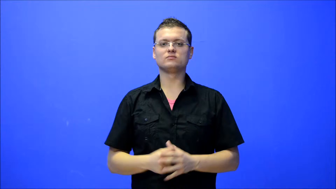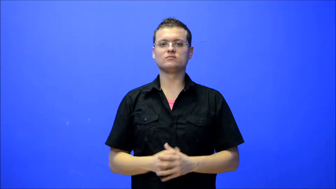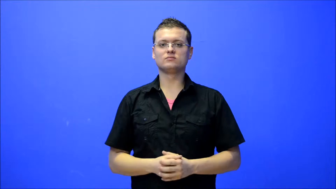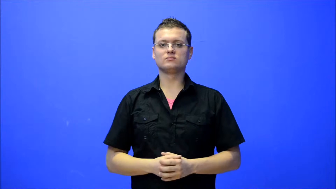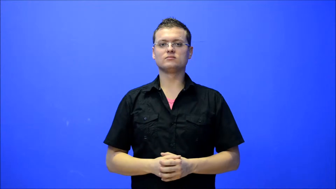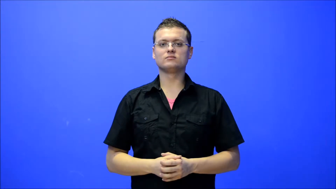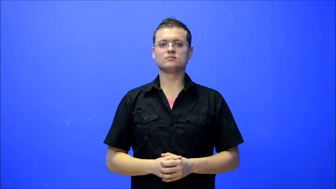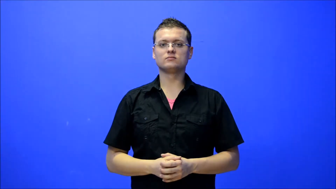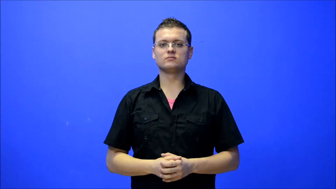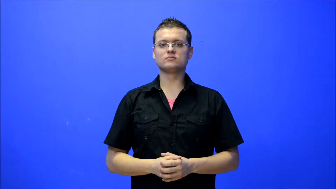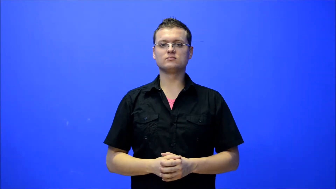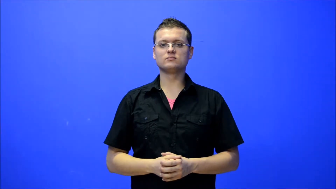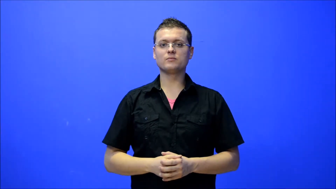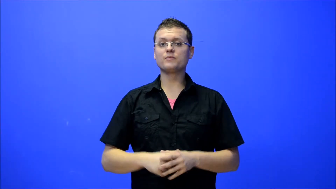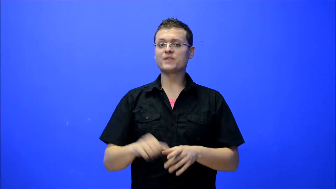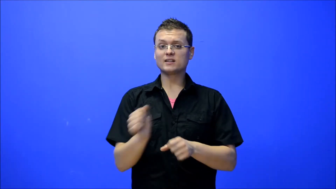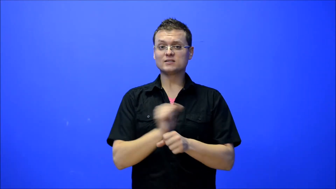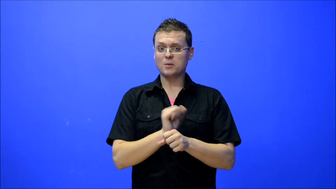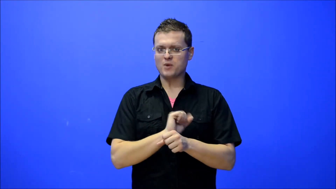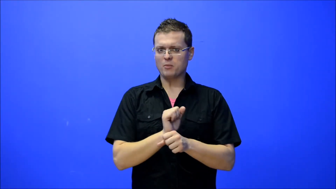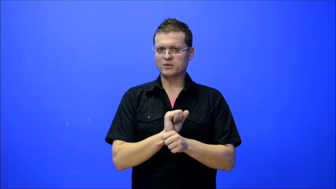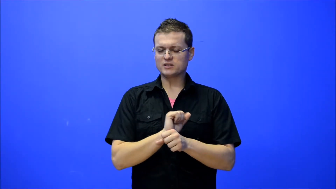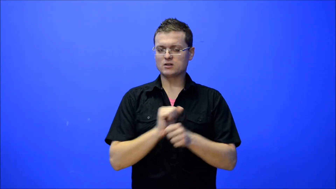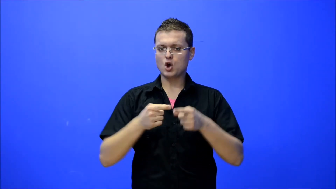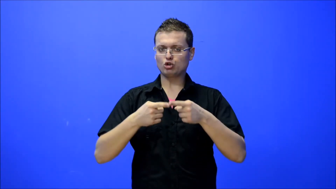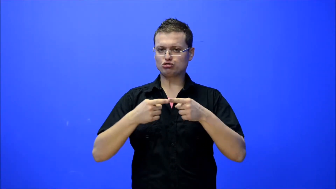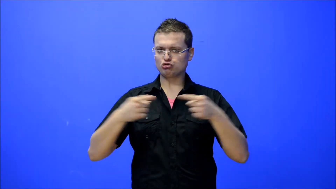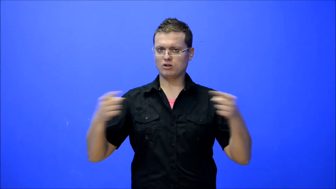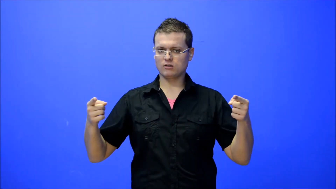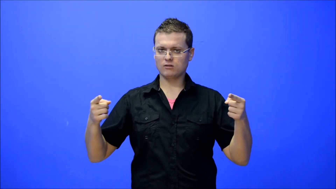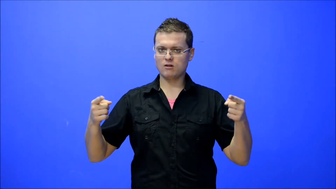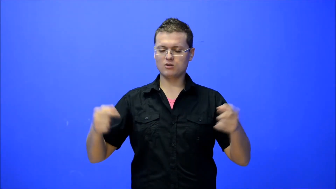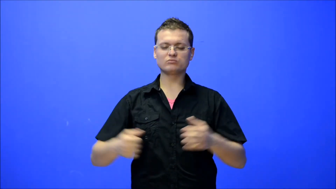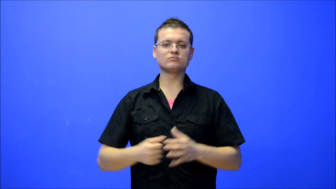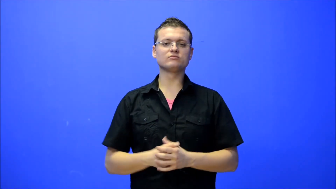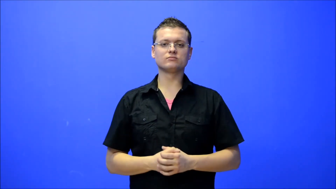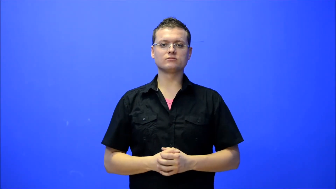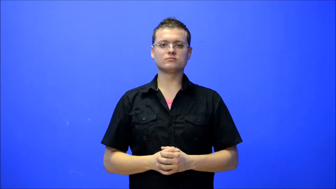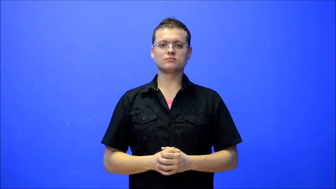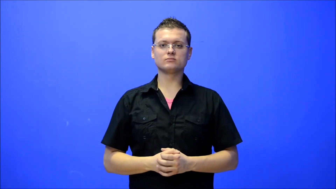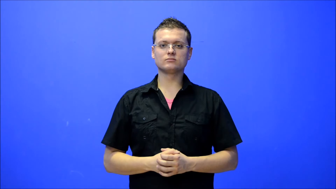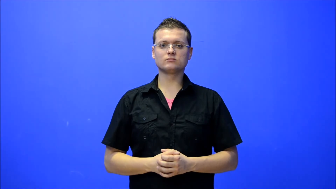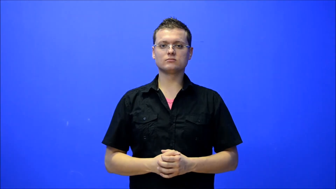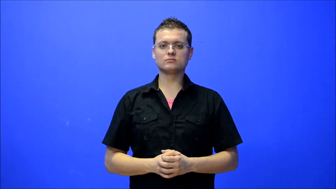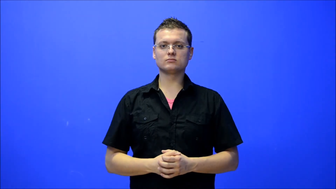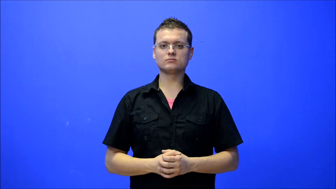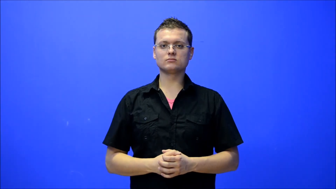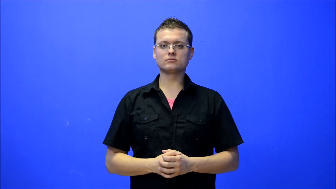zeměpisná šířka